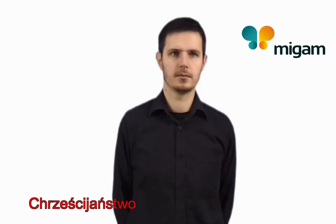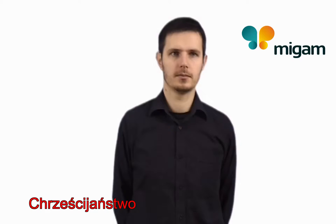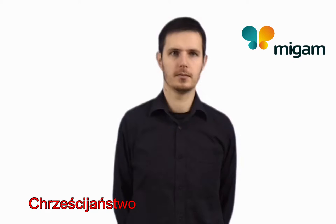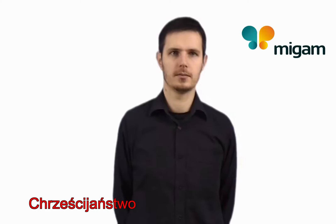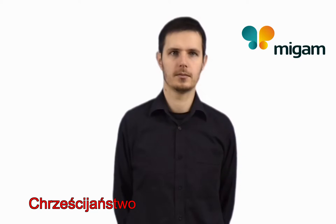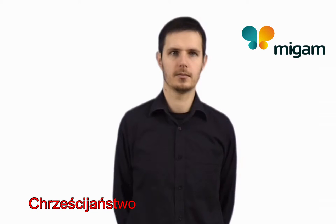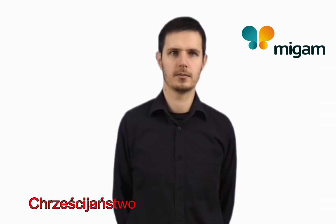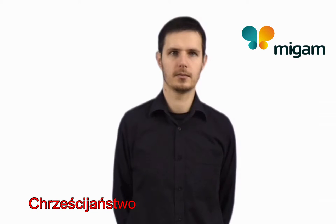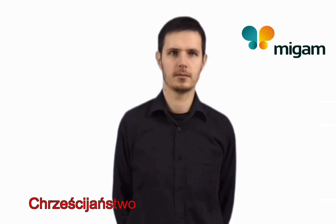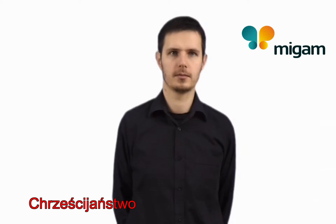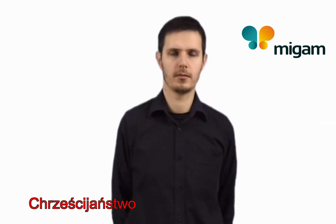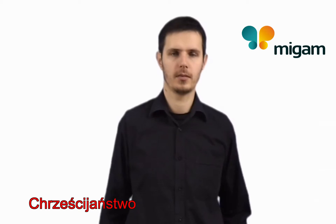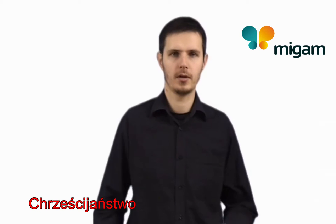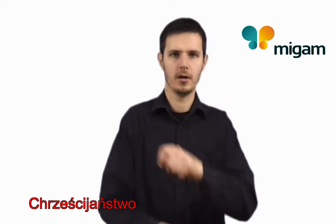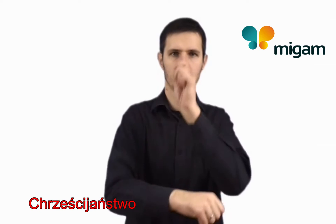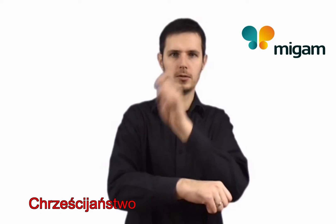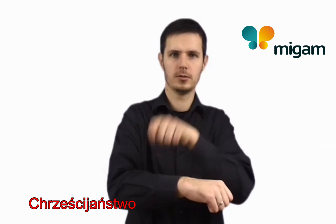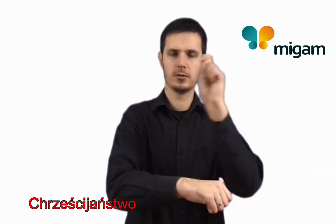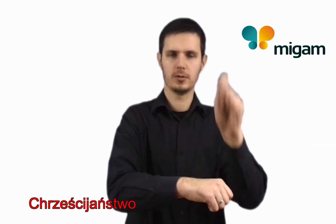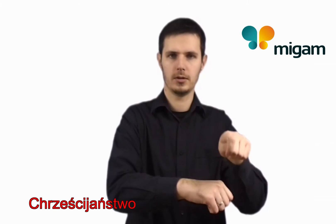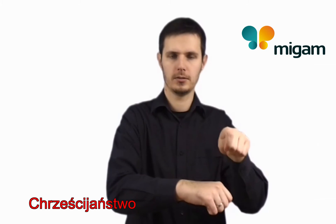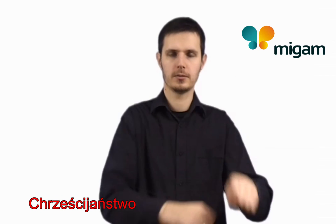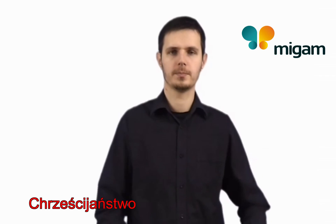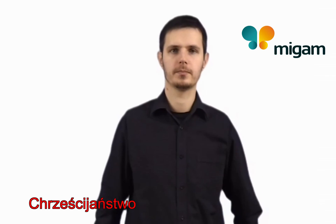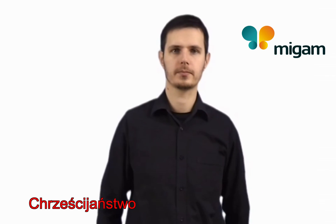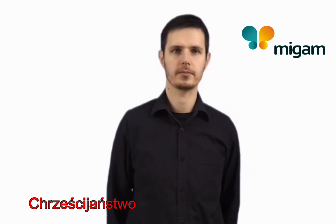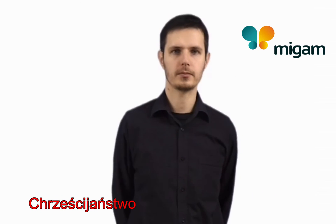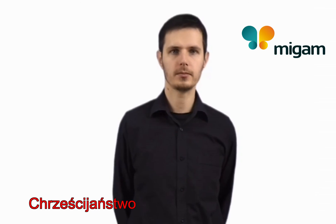chrześcijaństwo